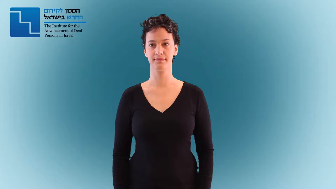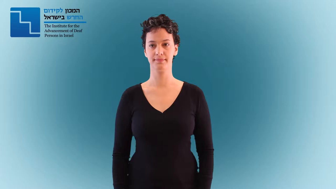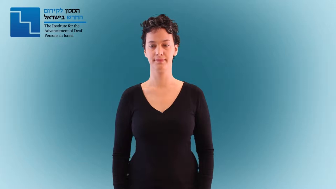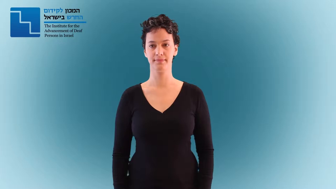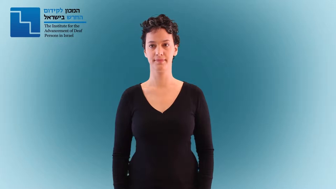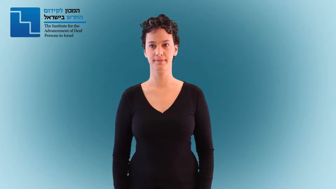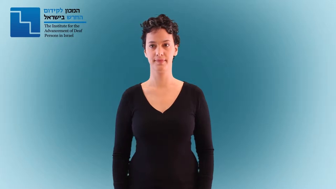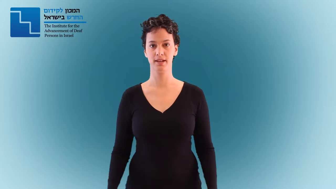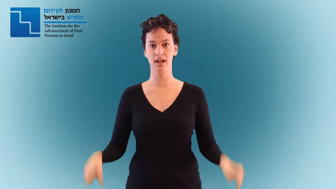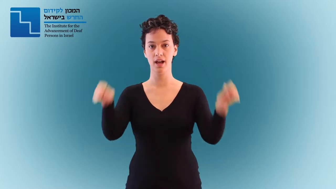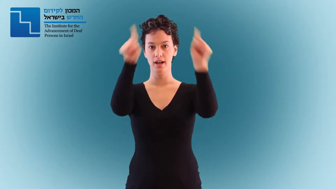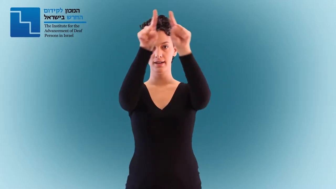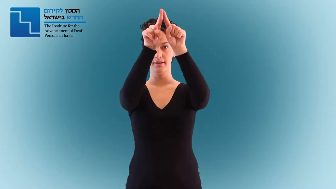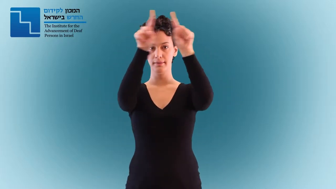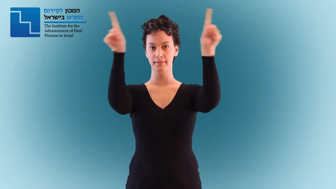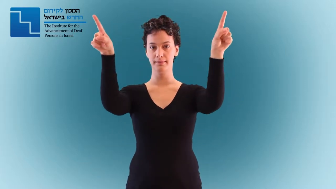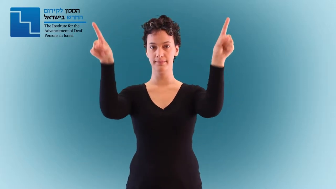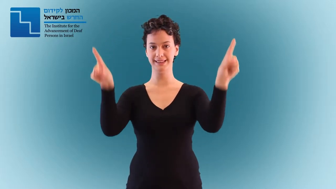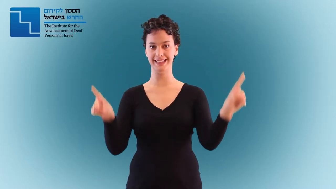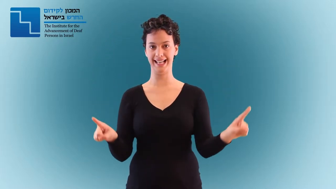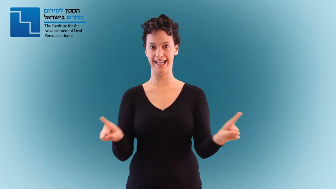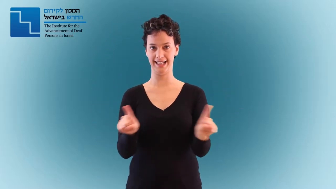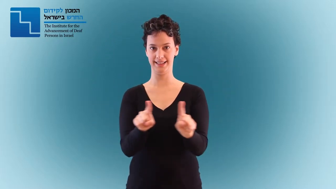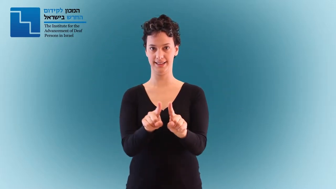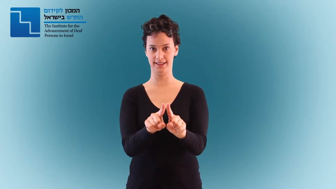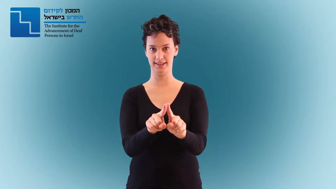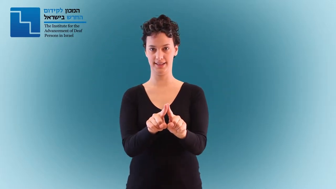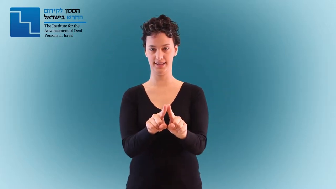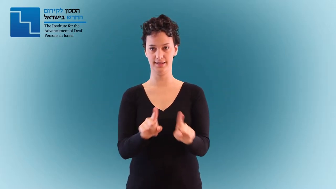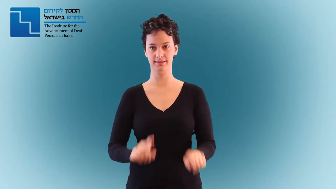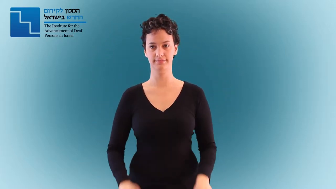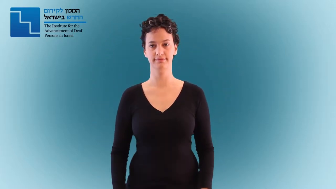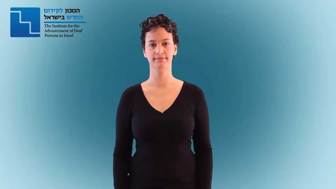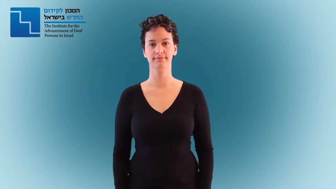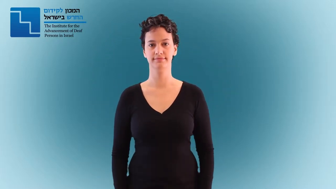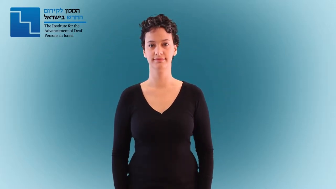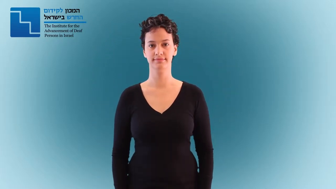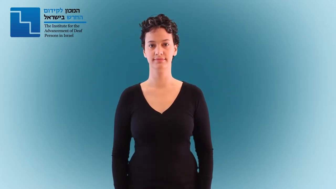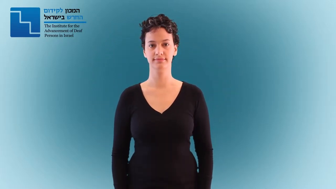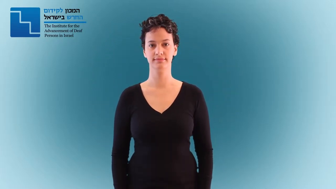מסגרת